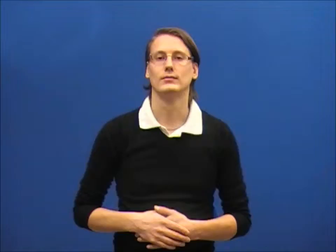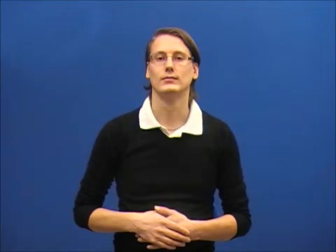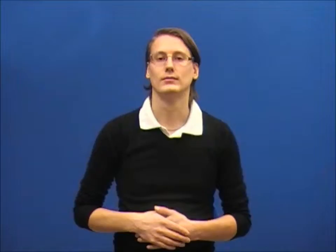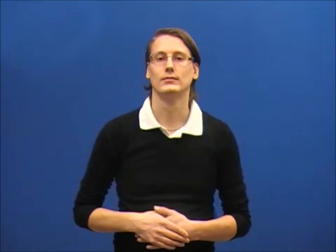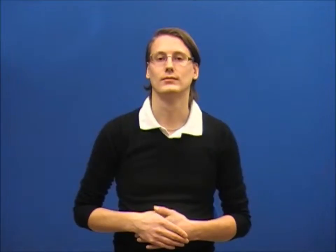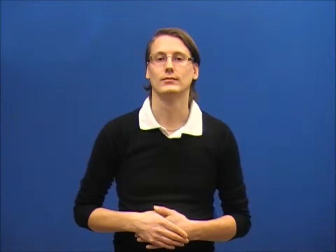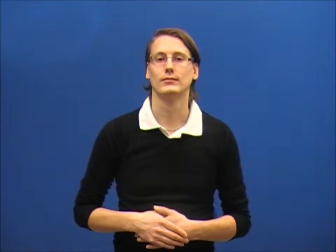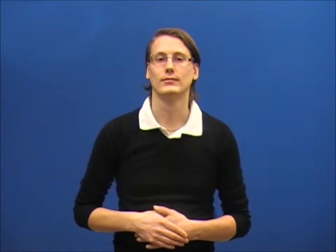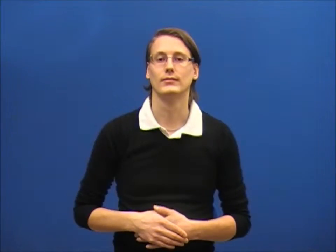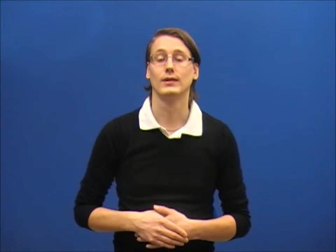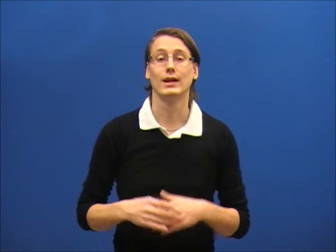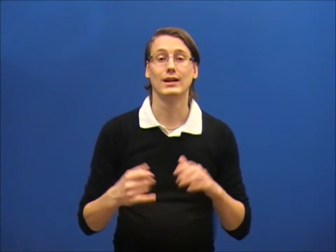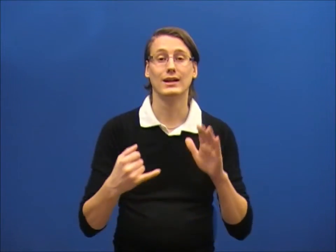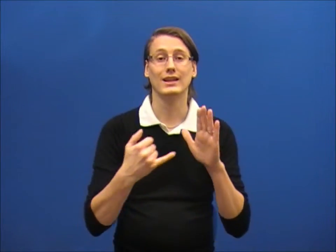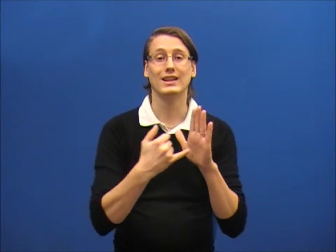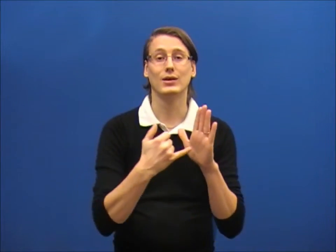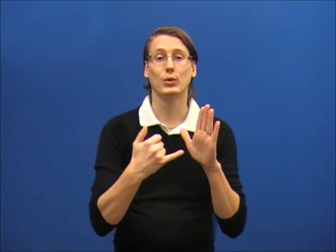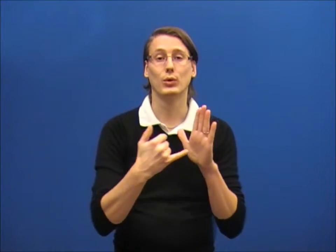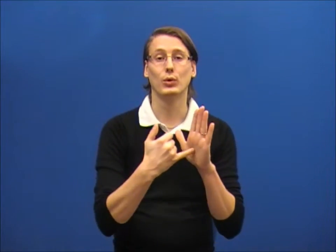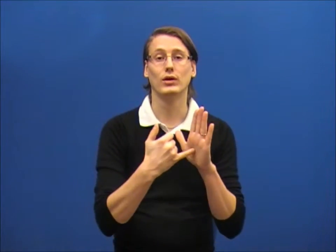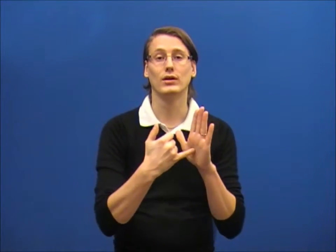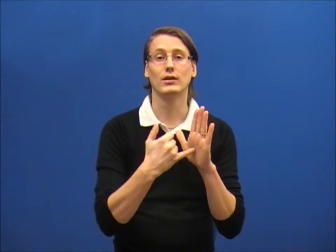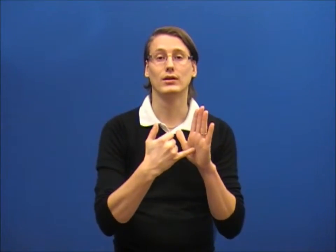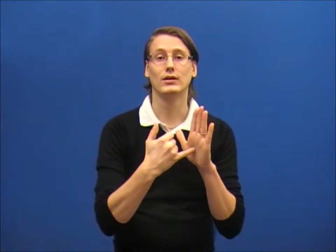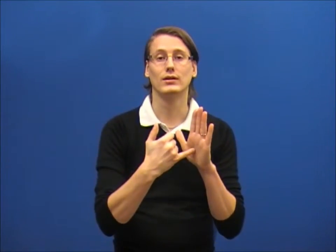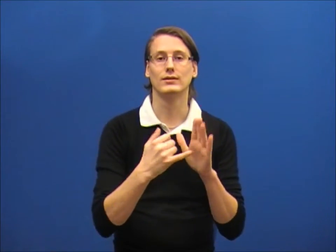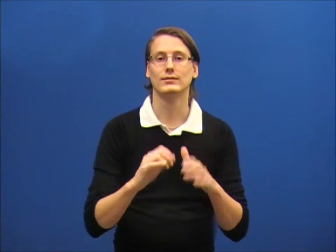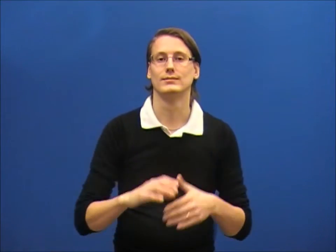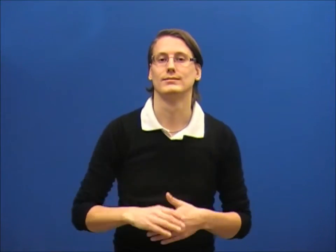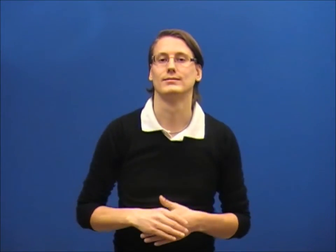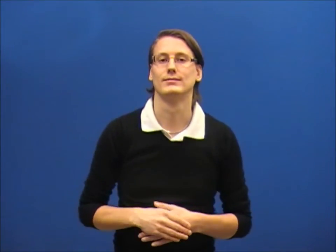INNEGHÅLL